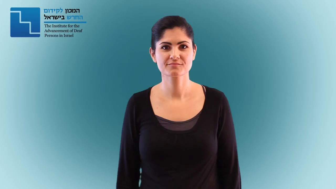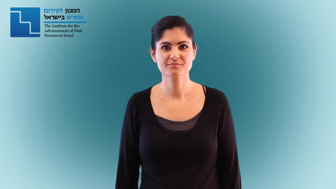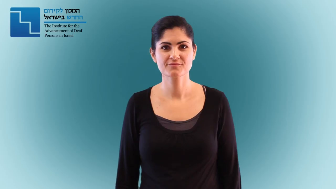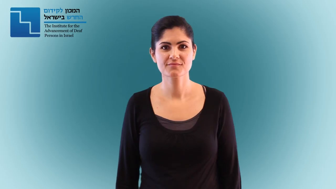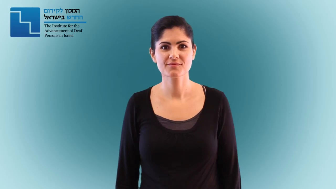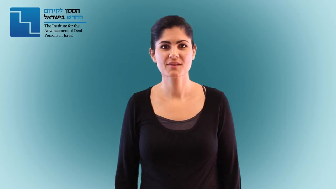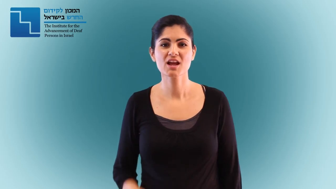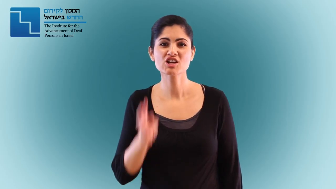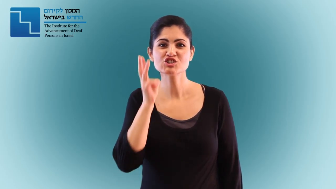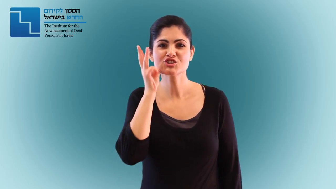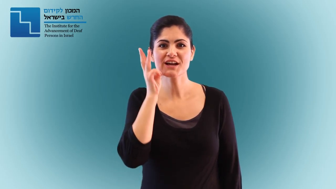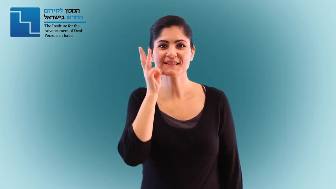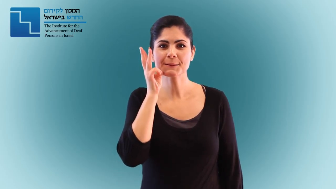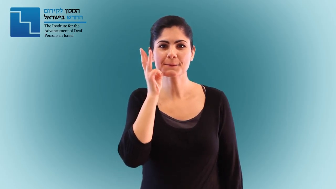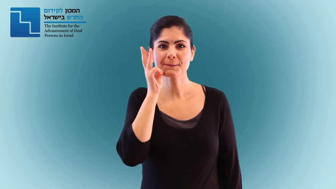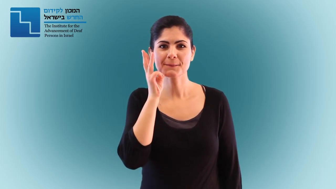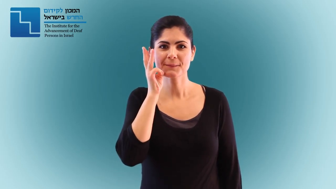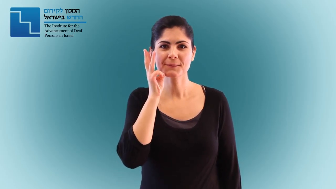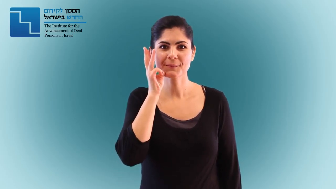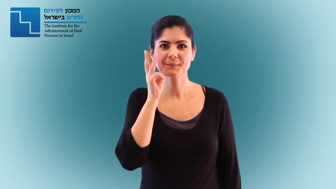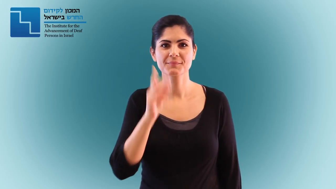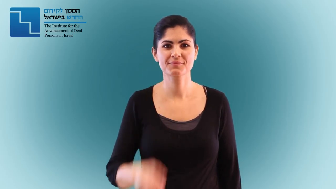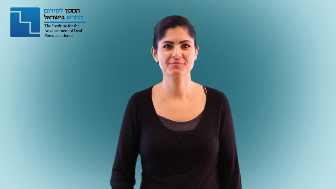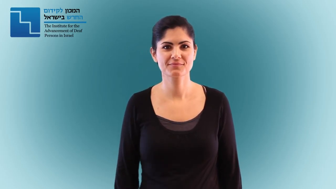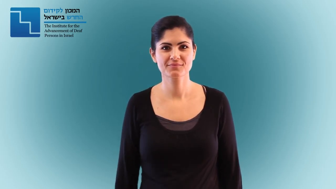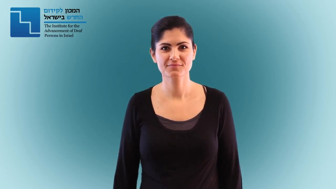שקדים